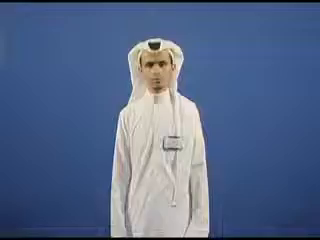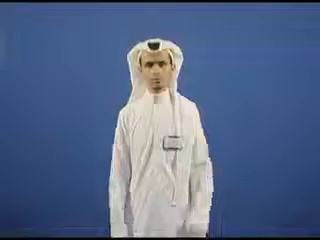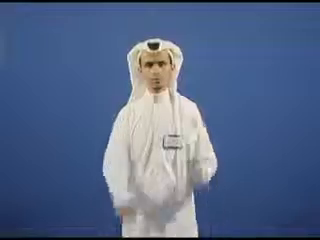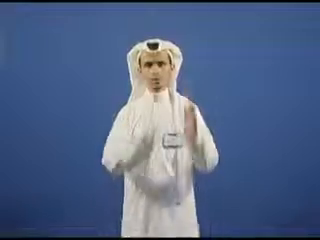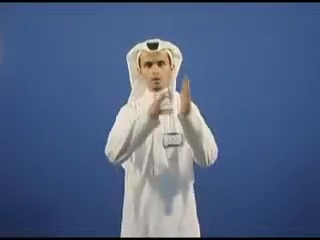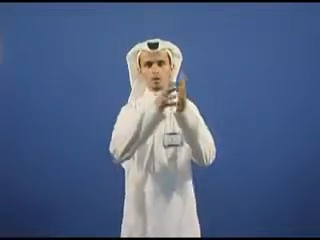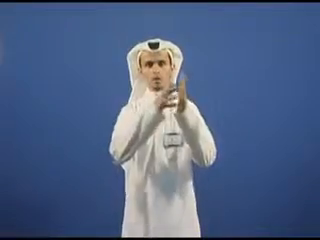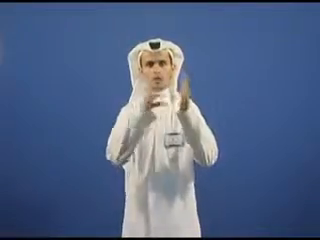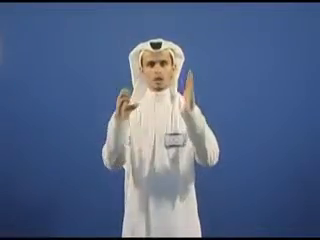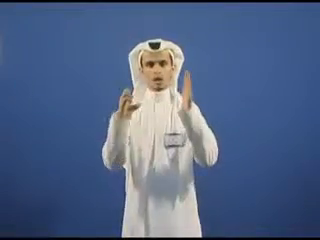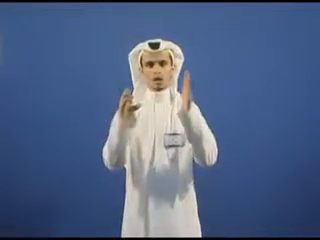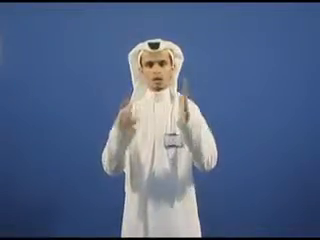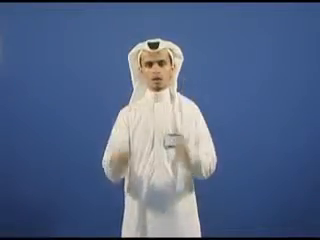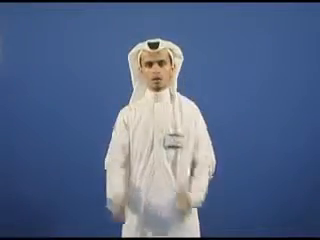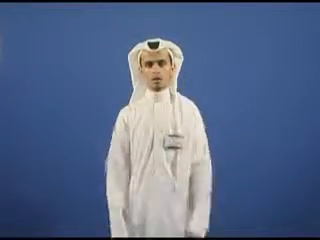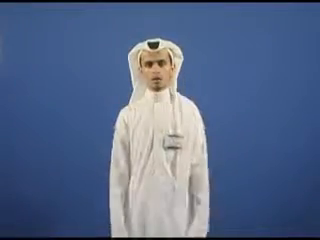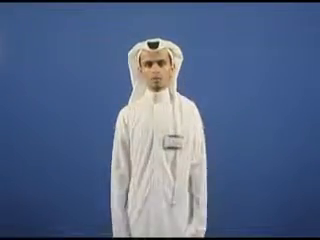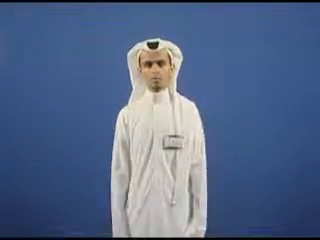نسخ